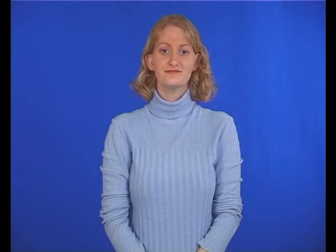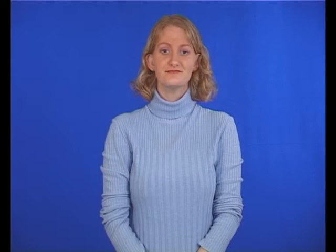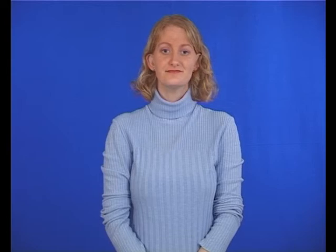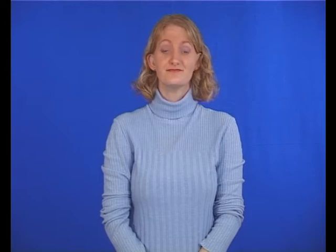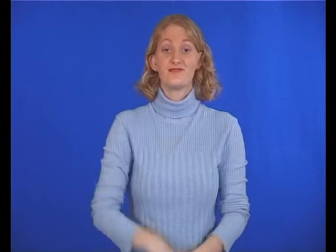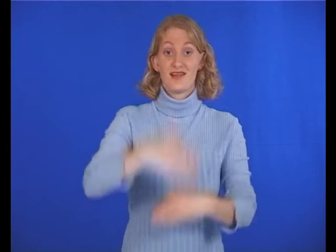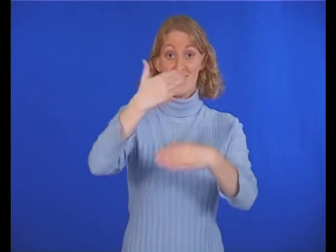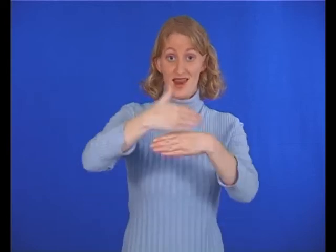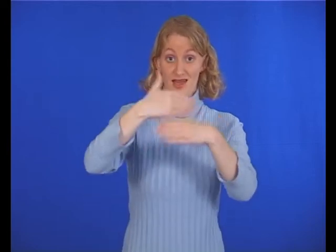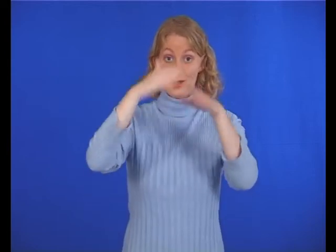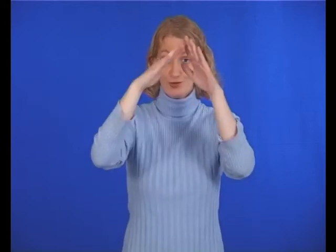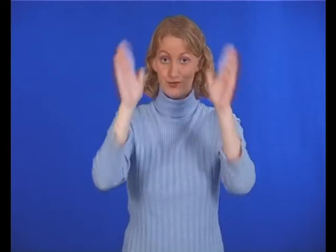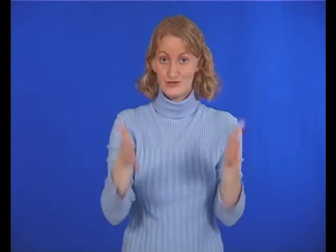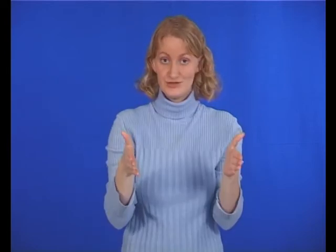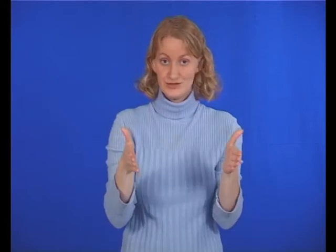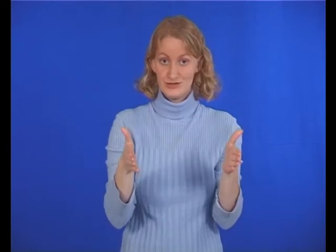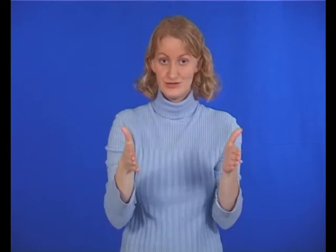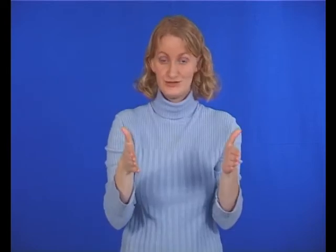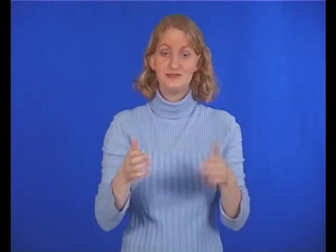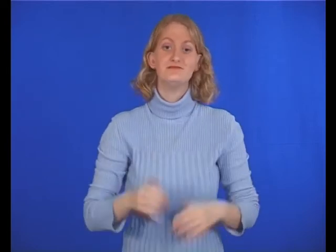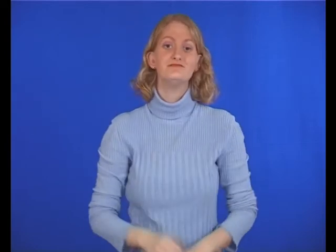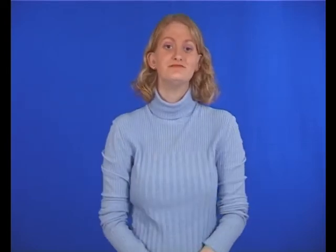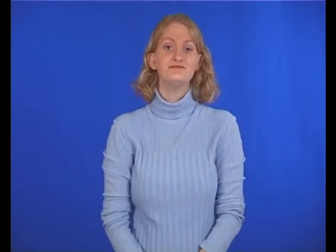leikhus